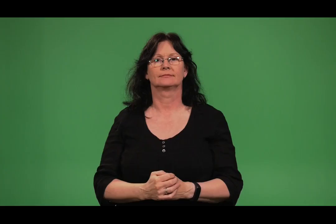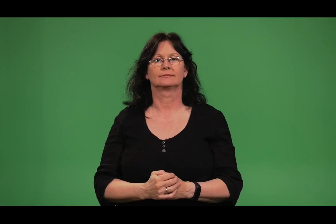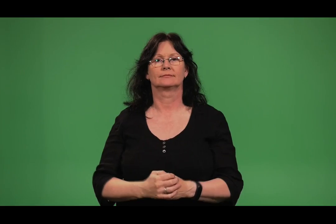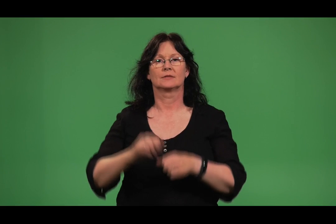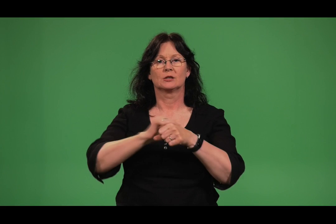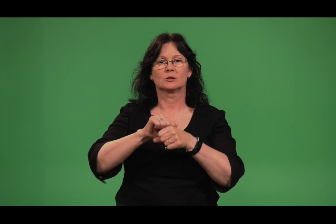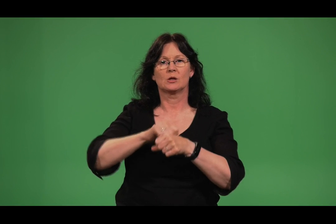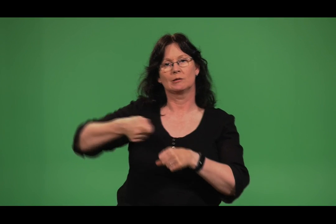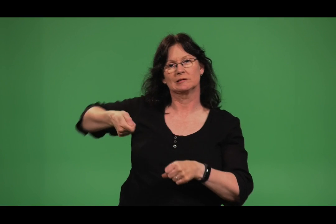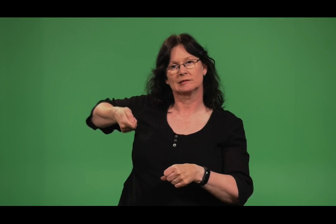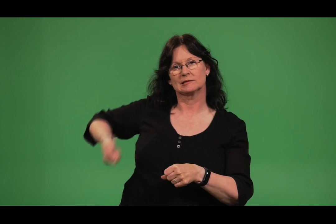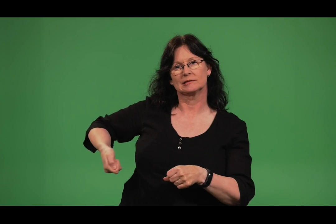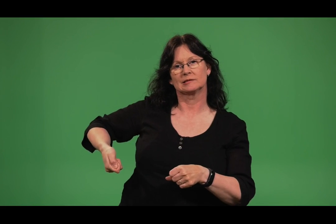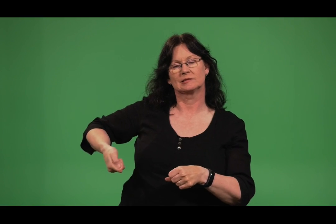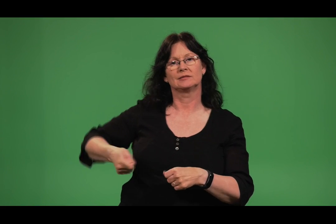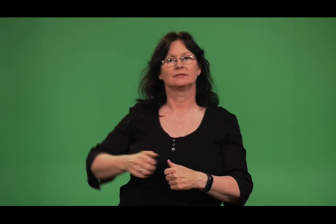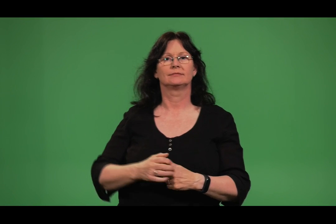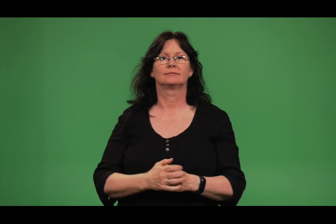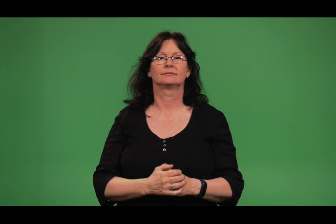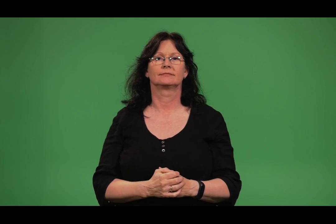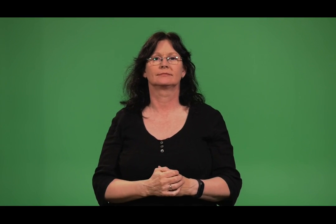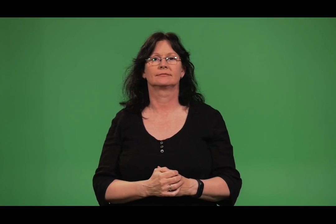Skóhorn